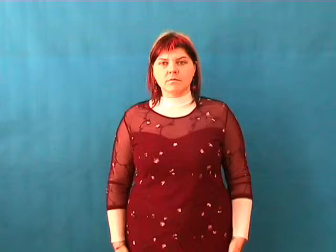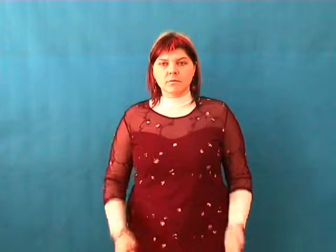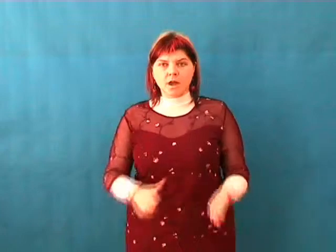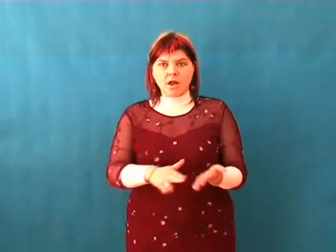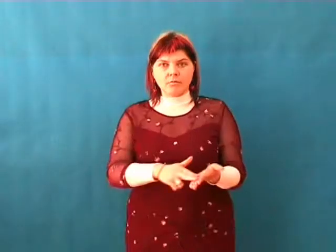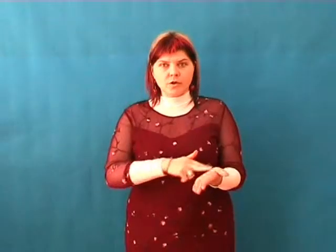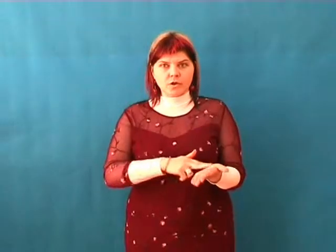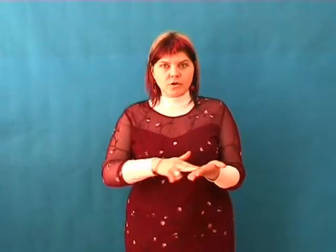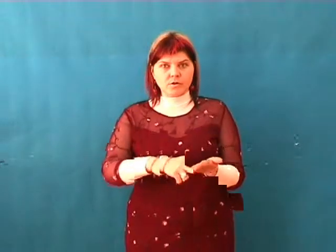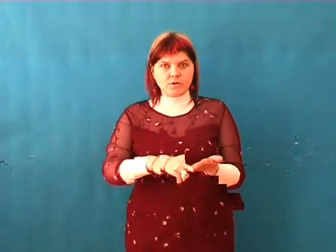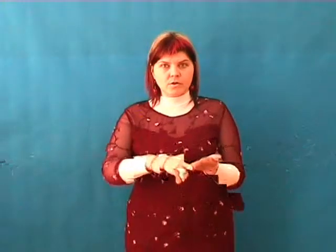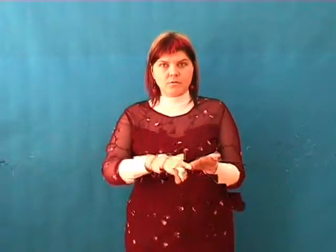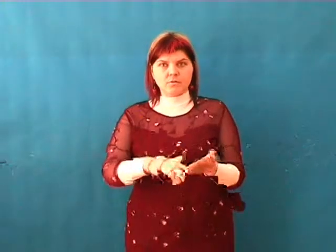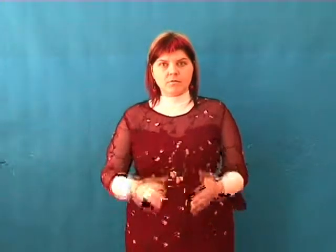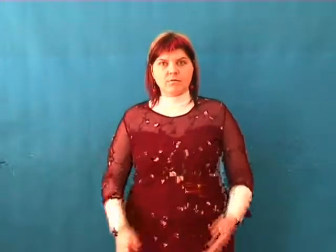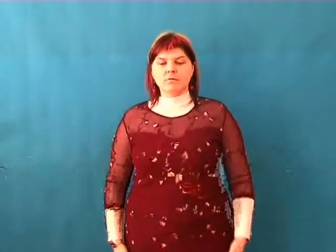miesiąc